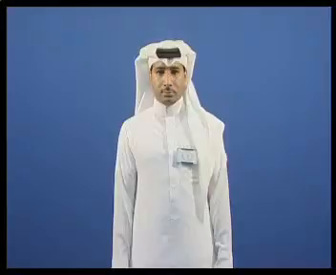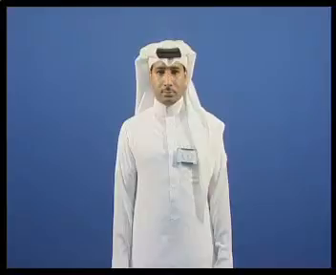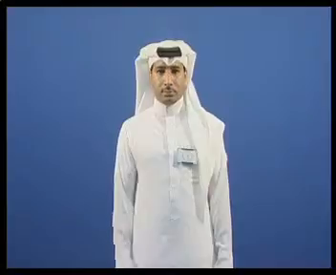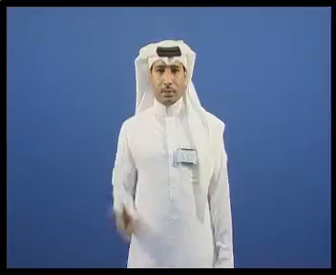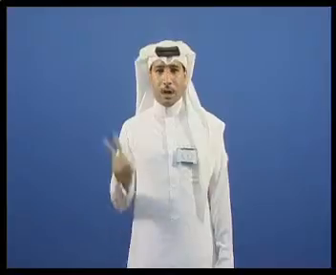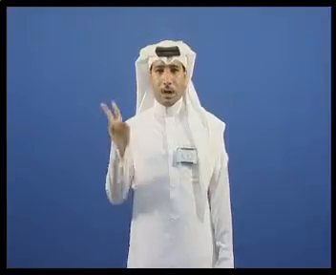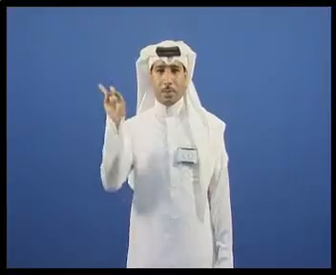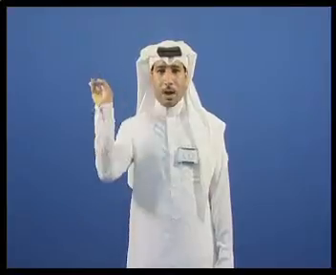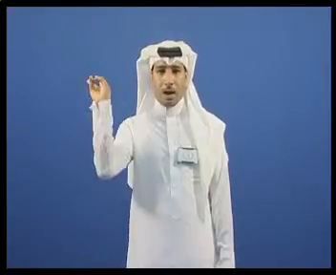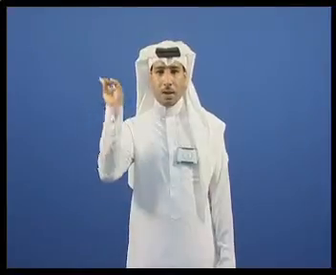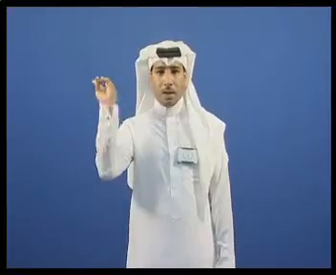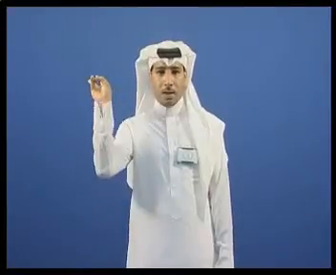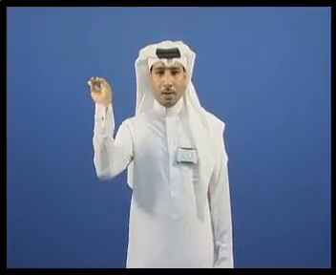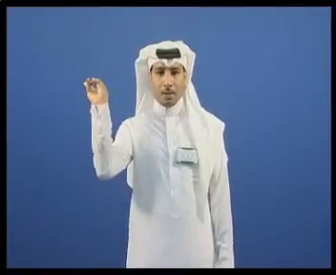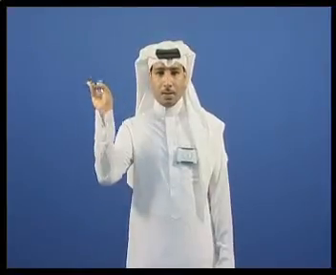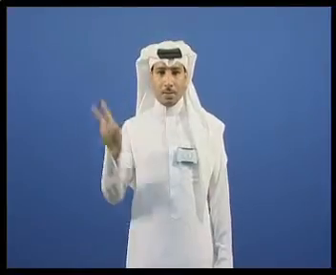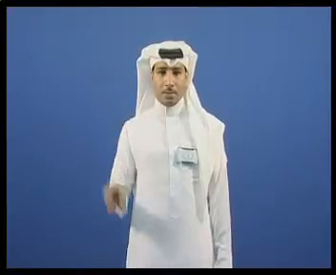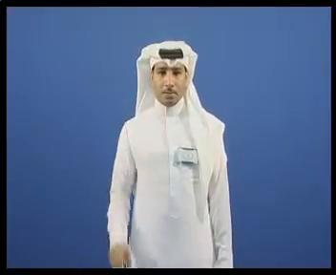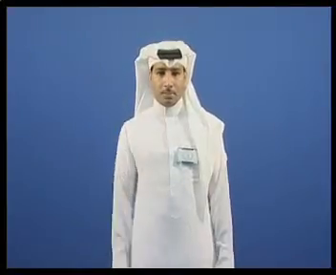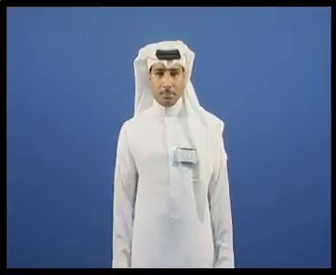هما